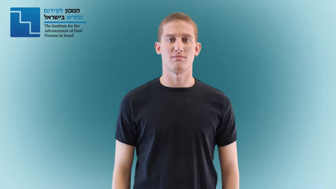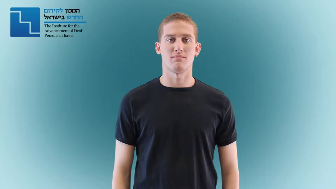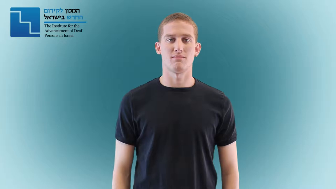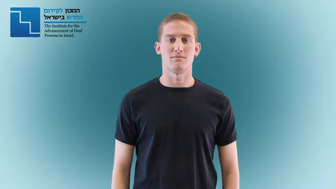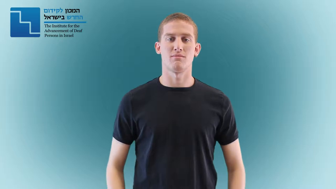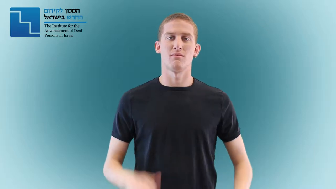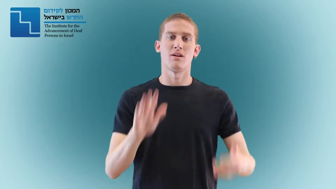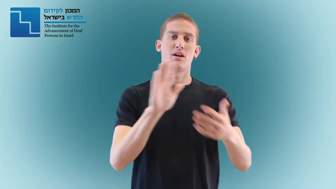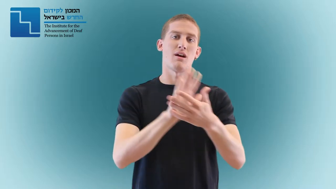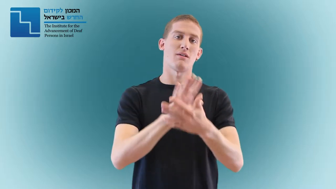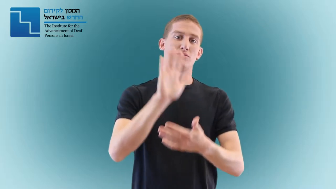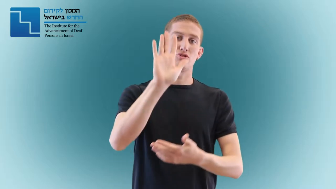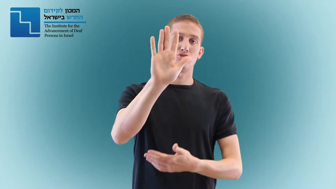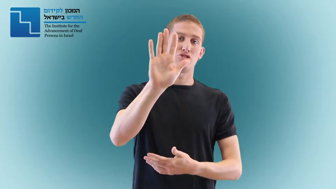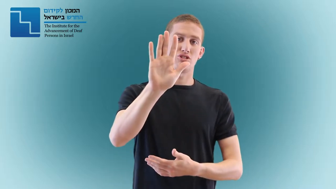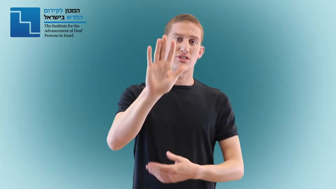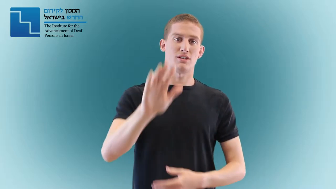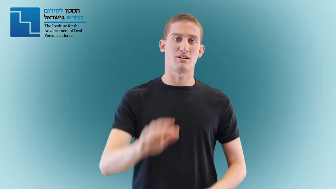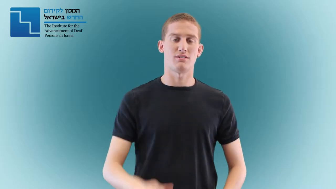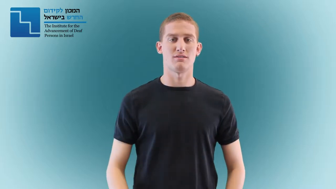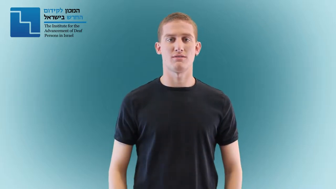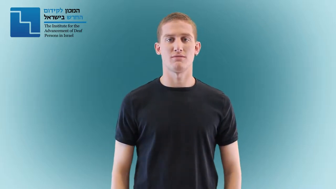חמש-עשרה